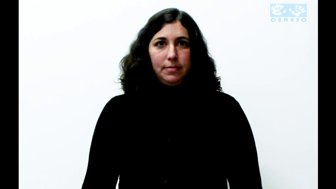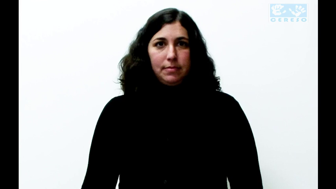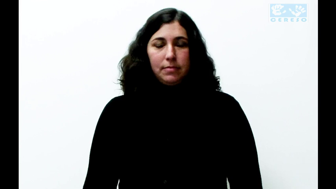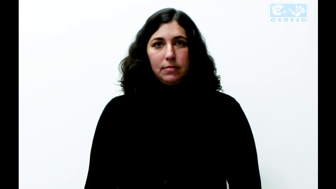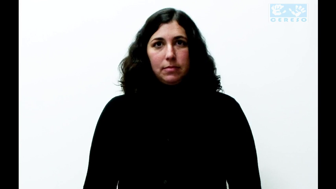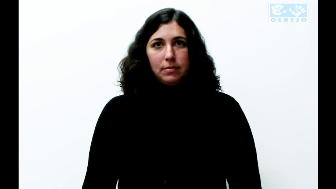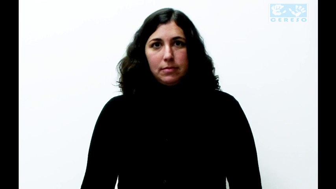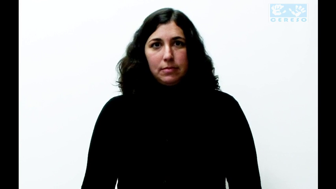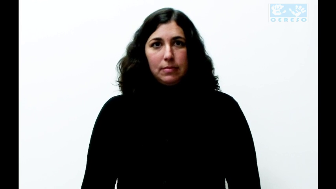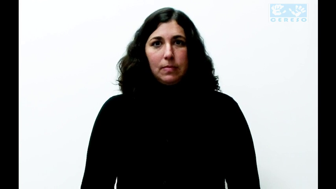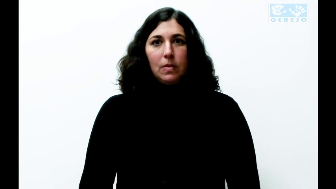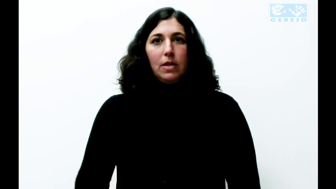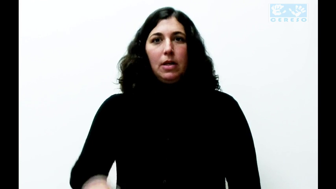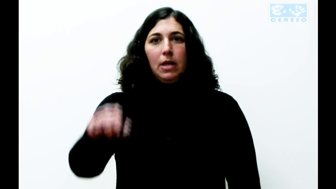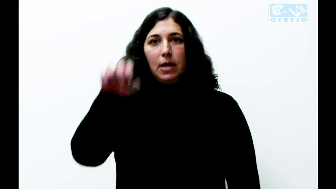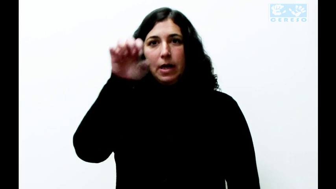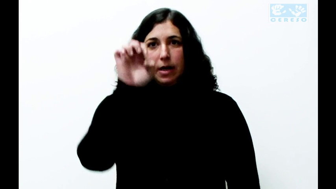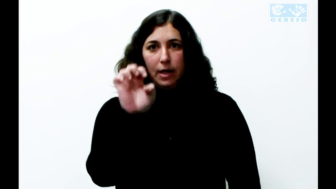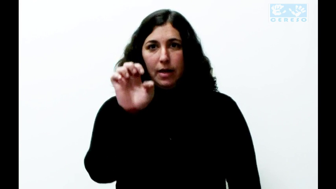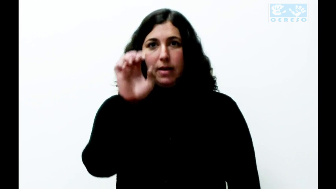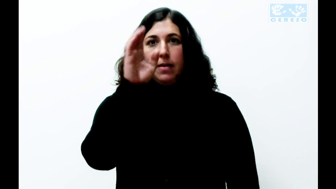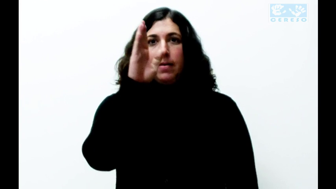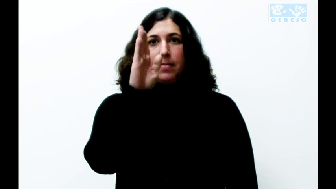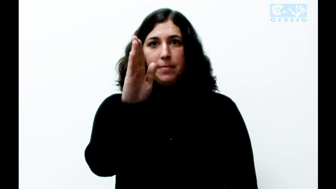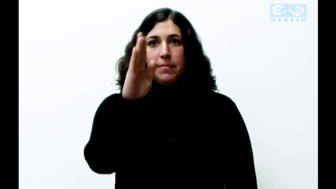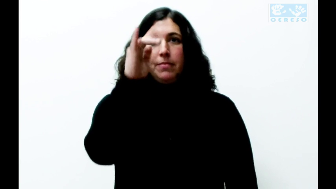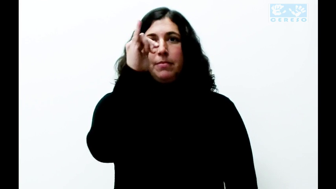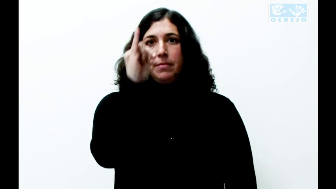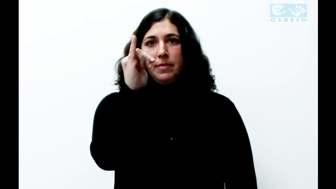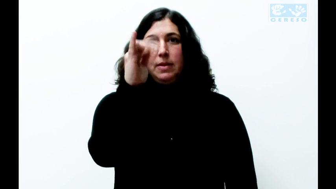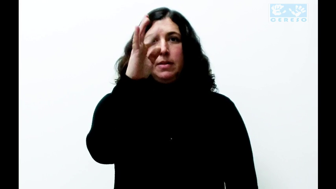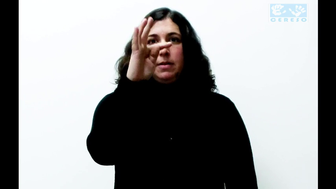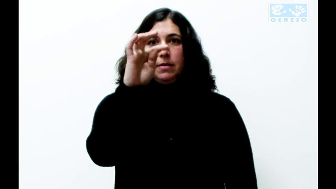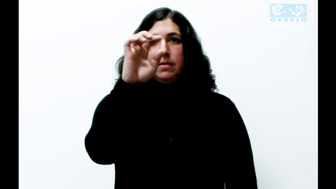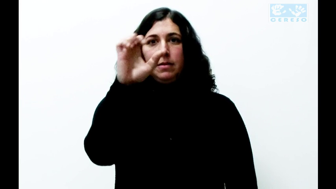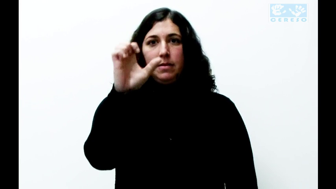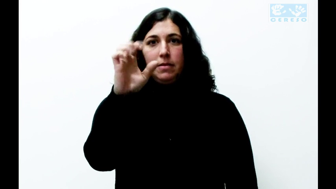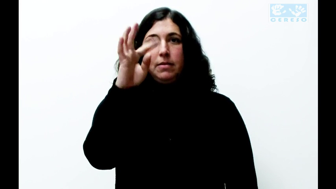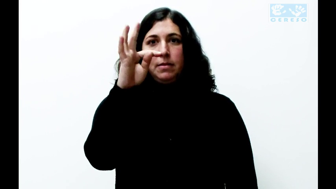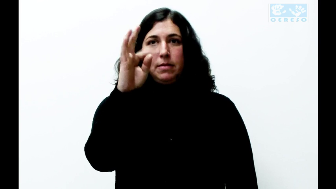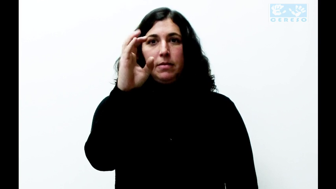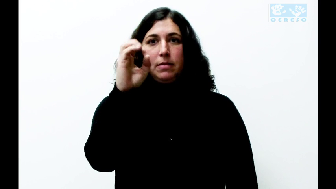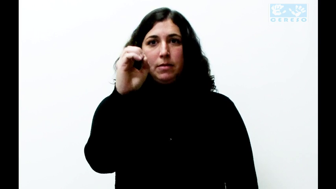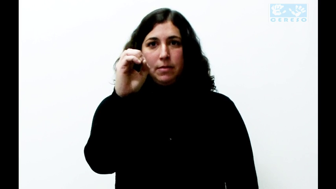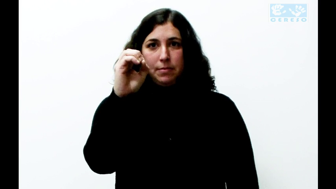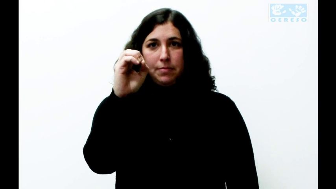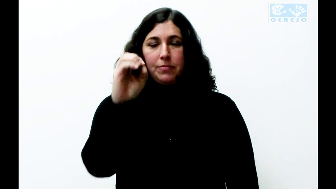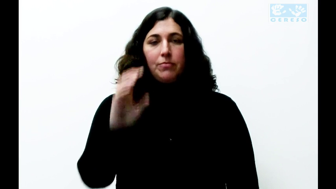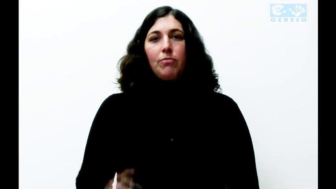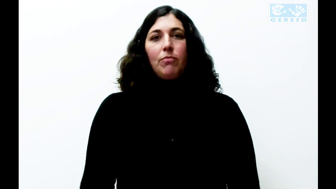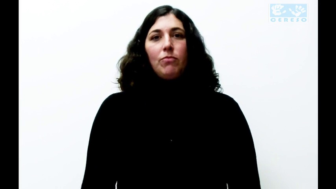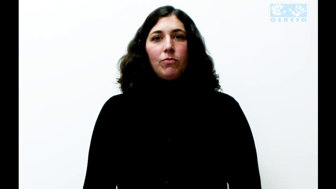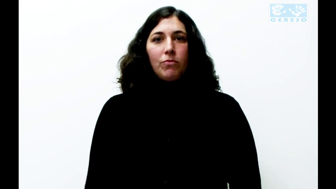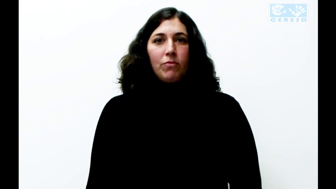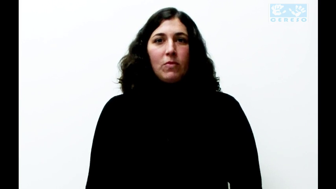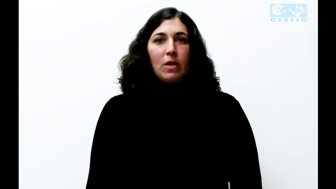Epiteto